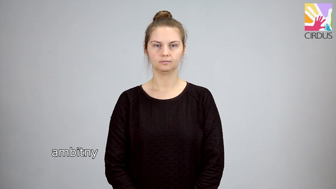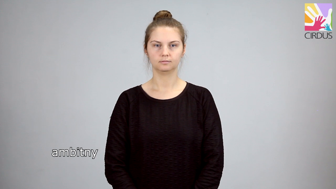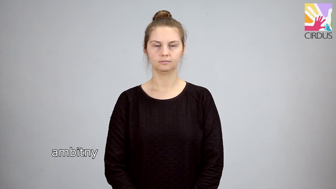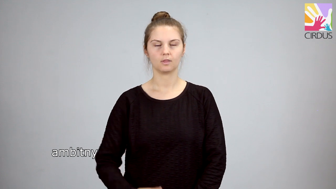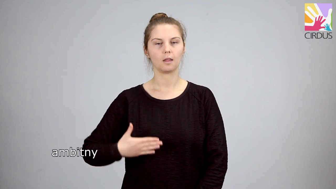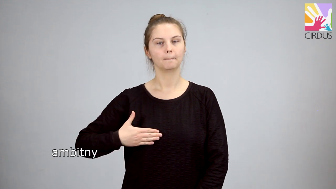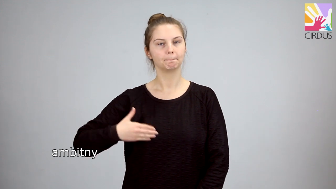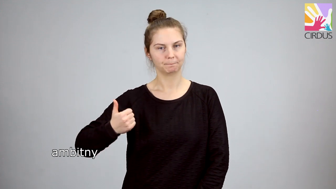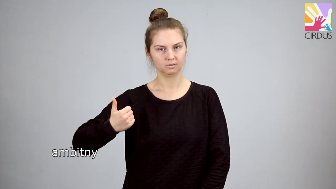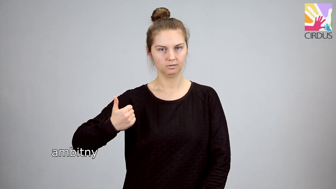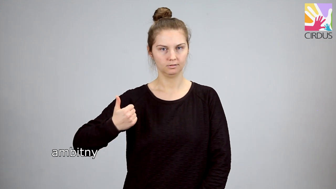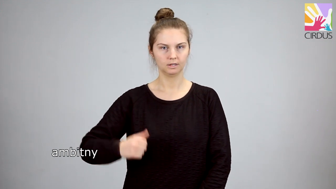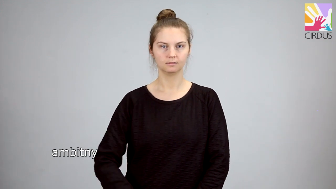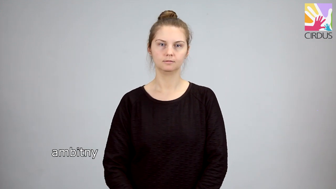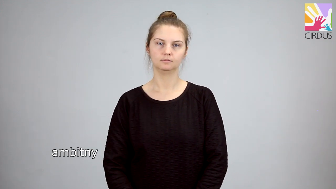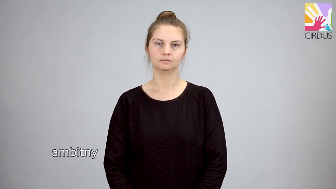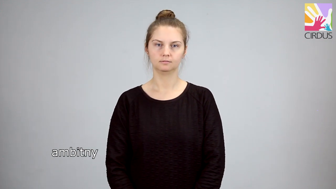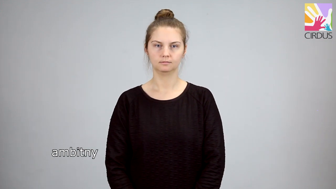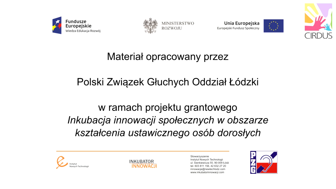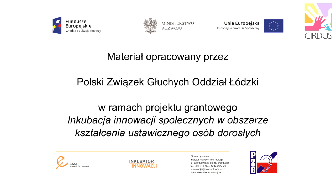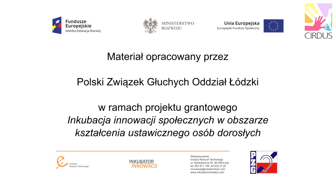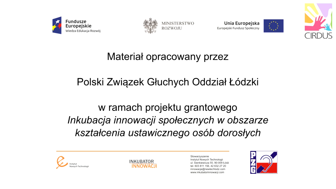ambitny